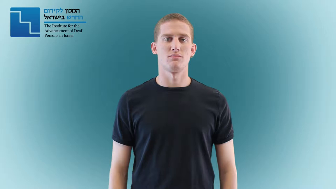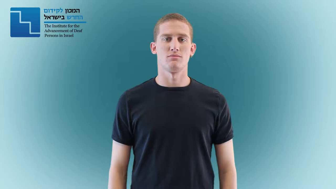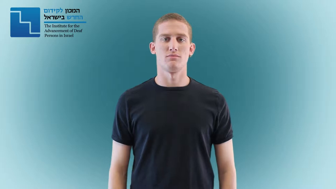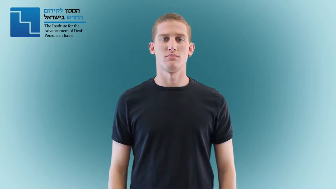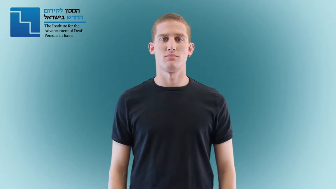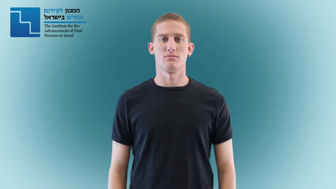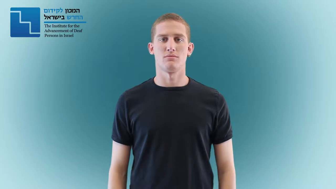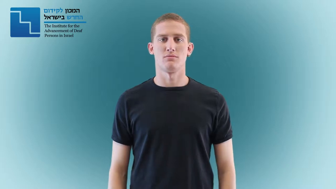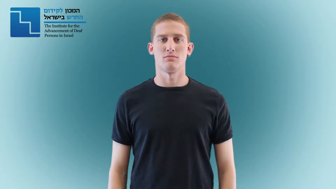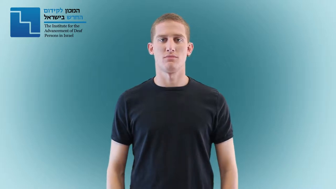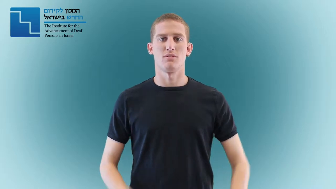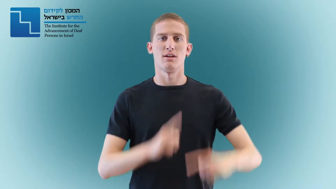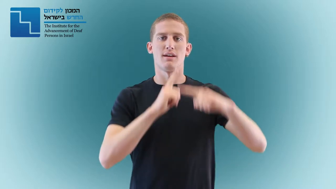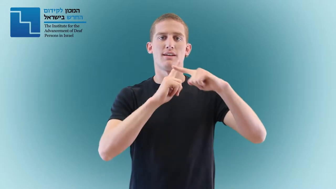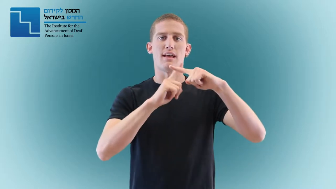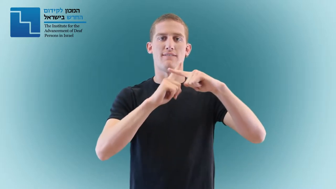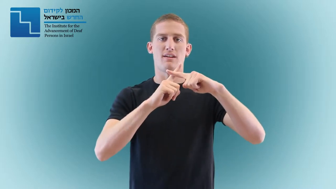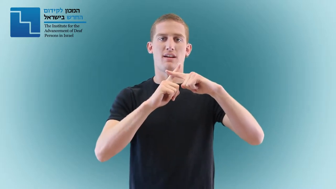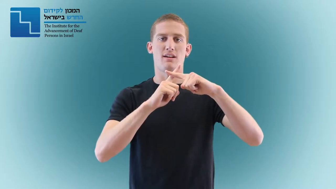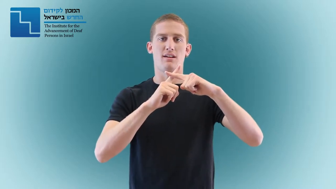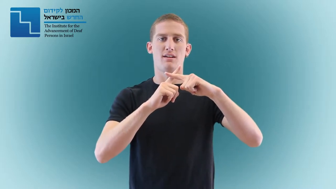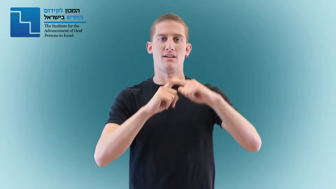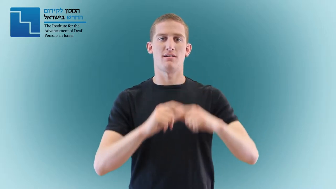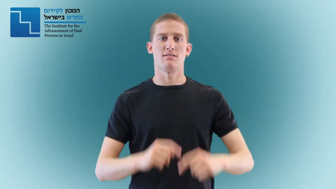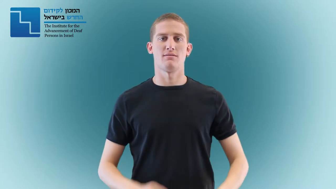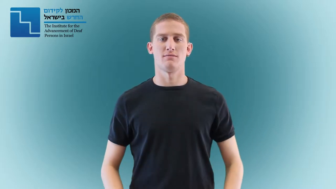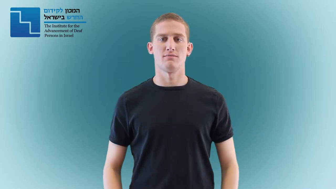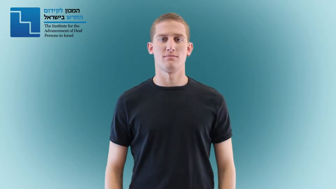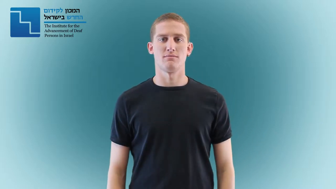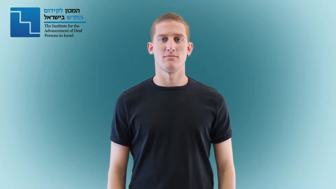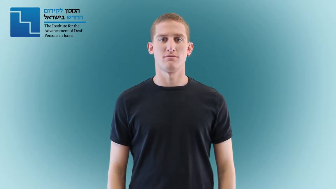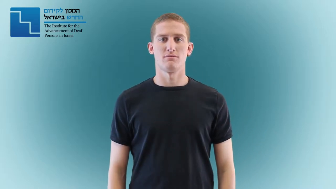כפל